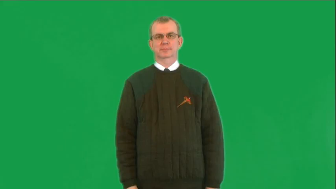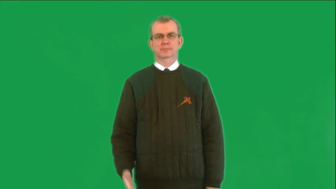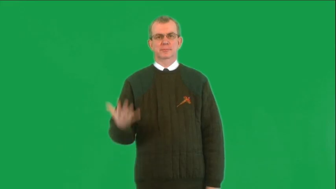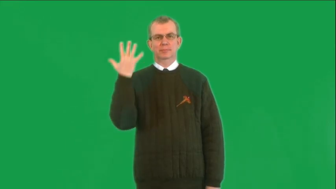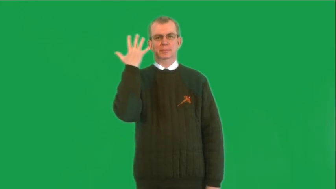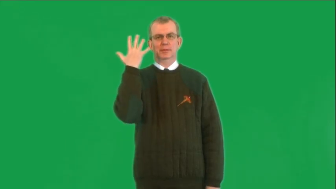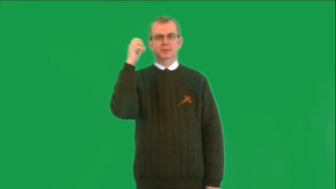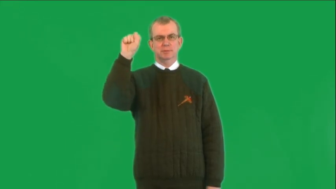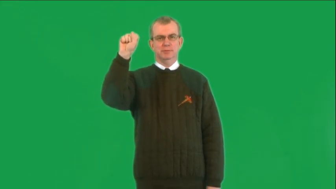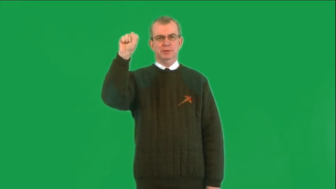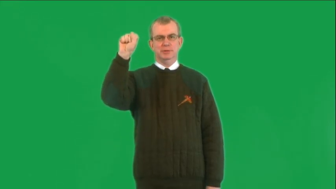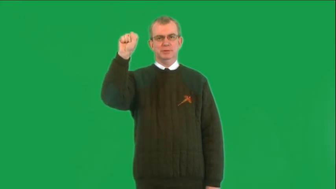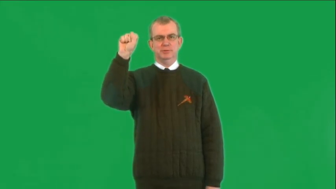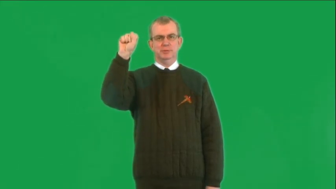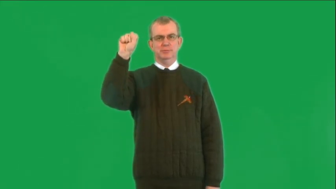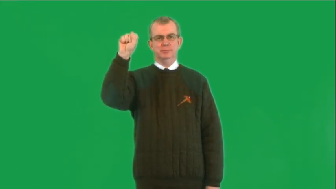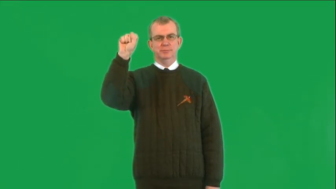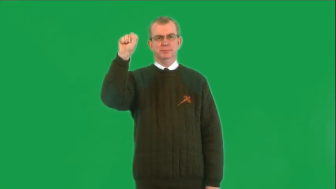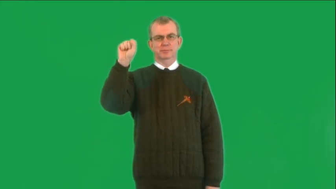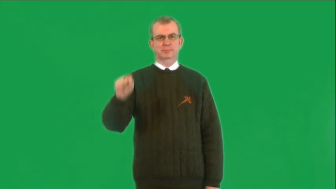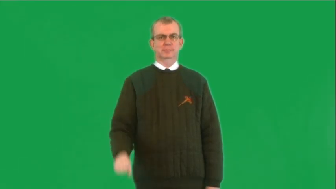zwycięstwo